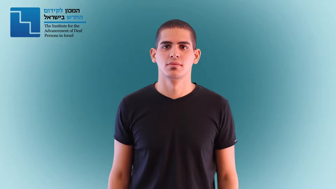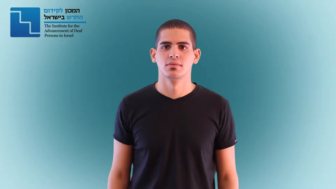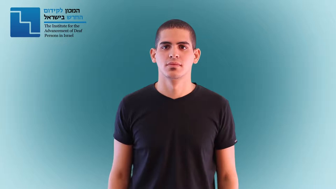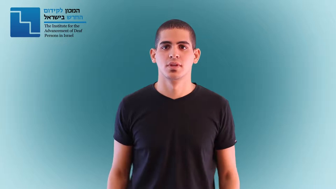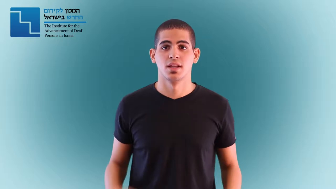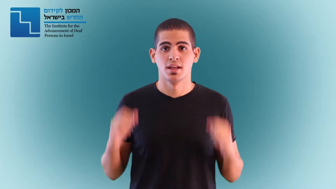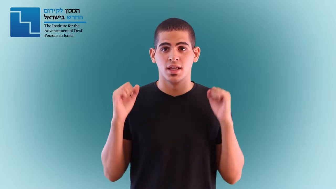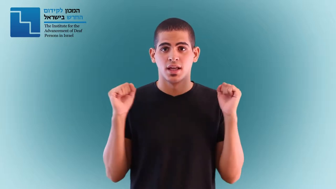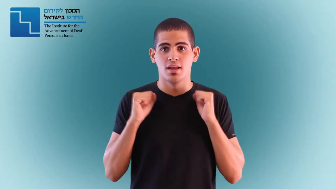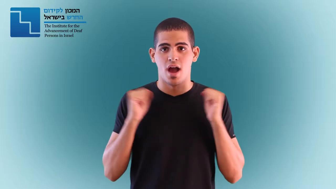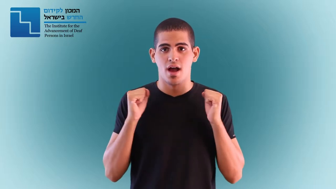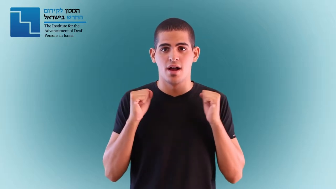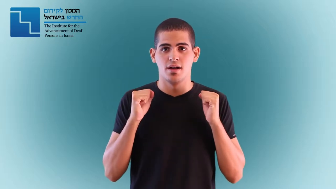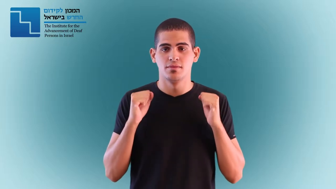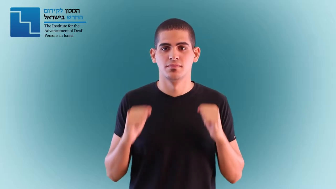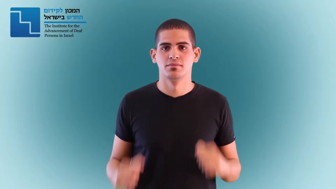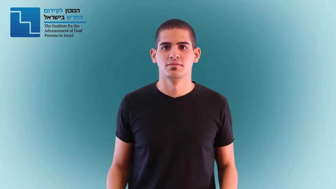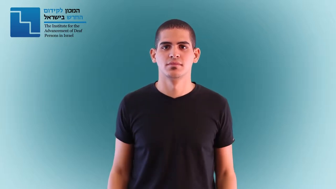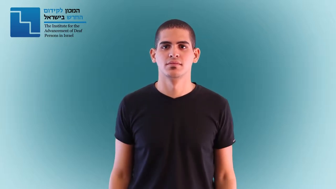קר